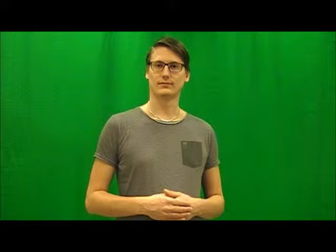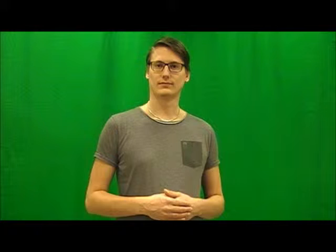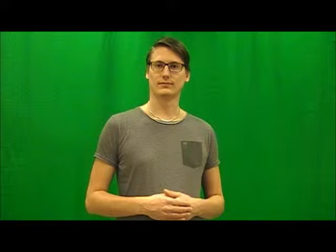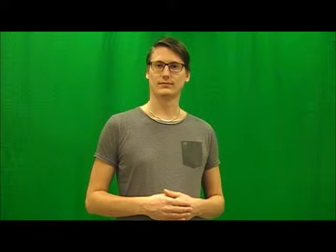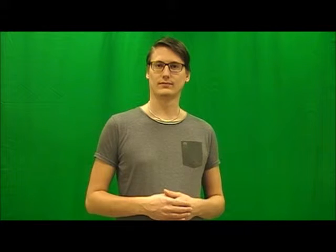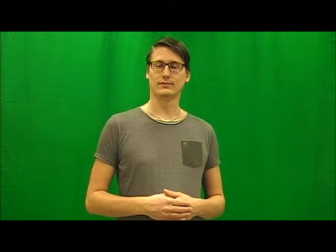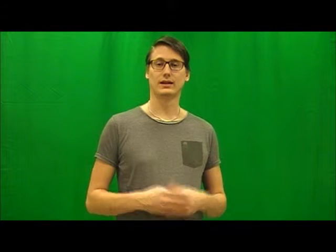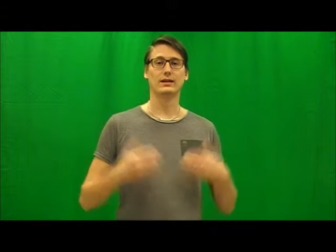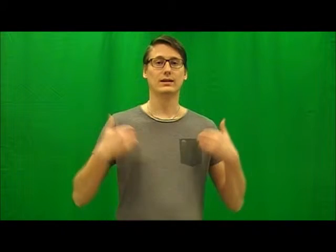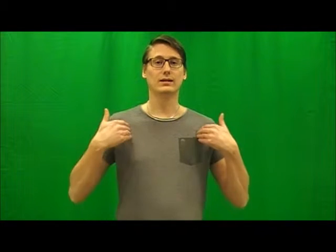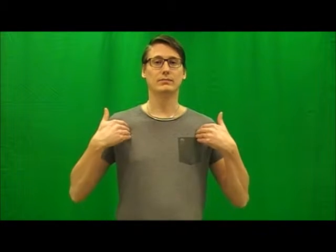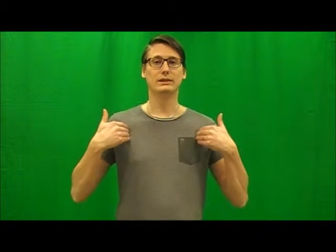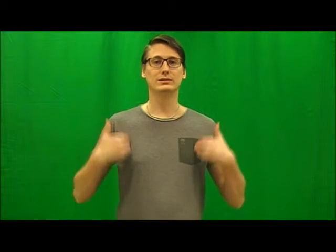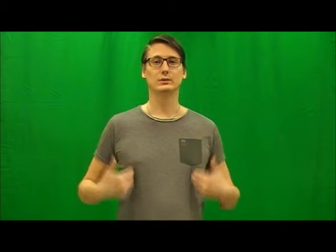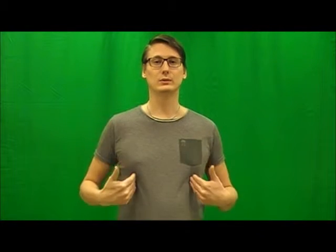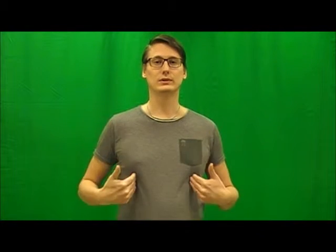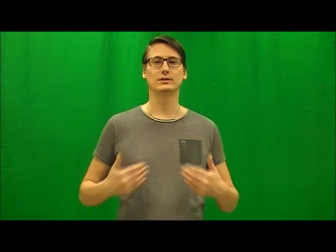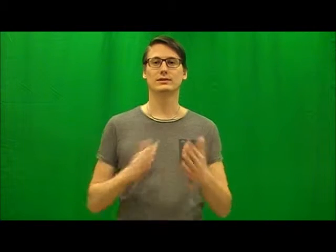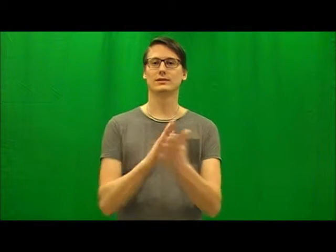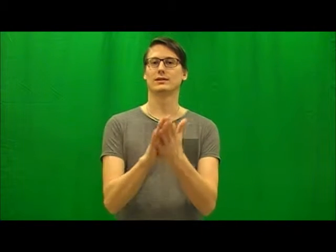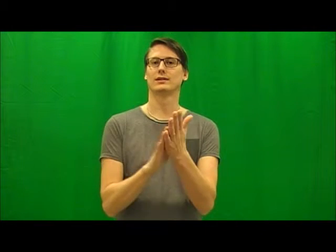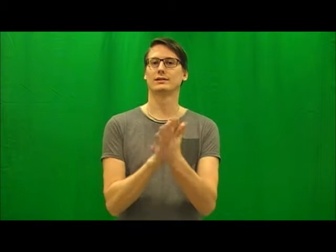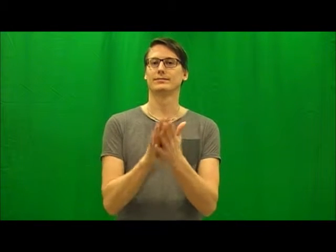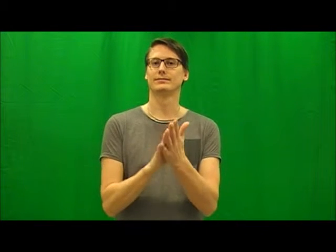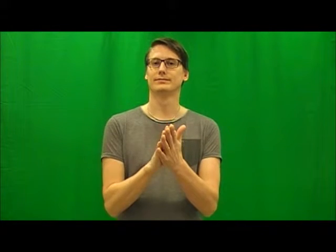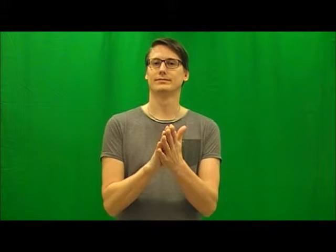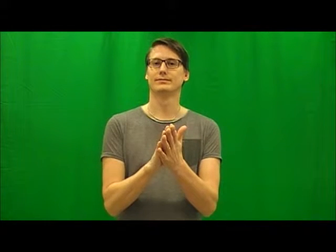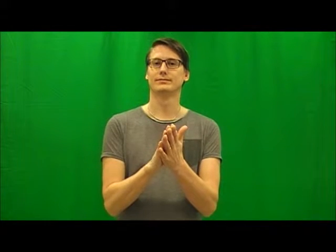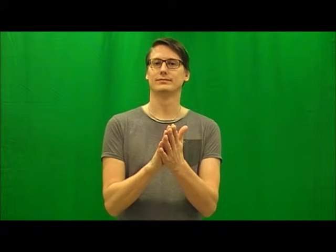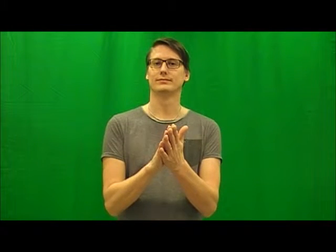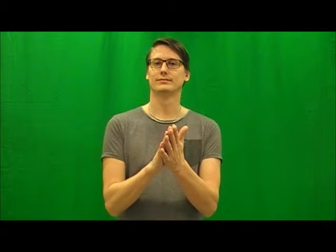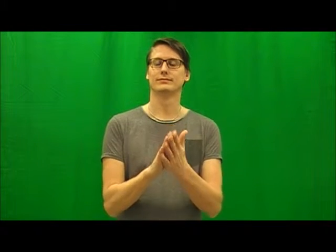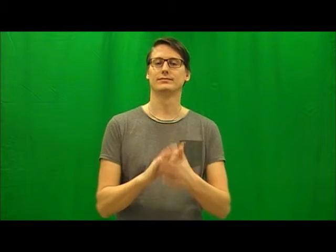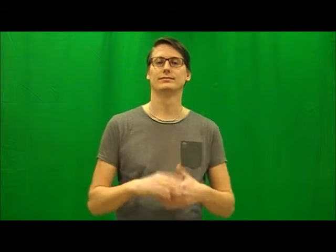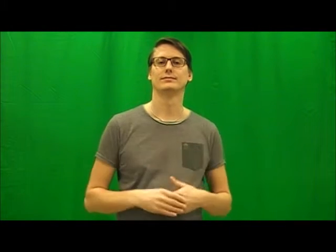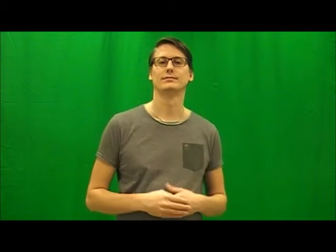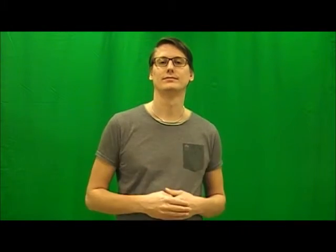Persontecken